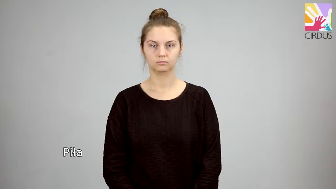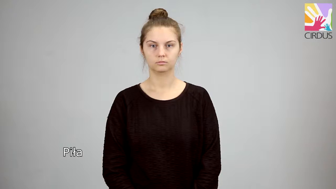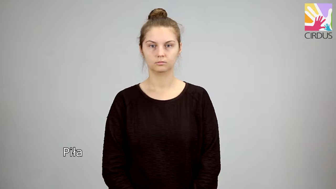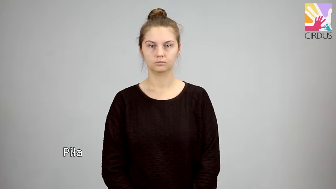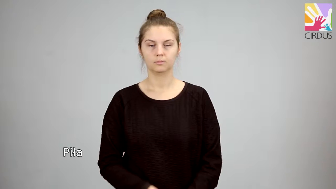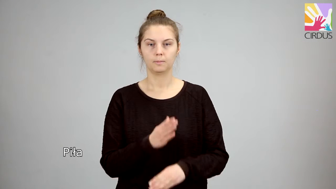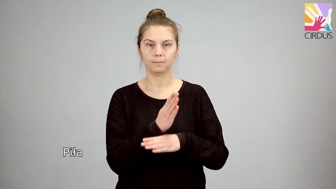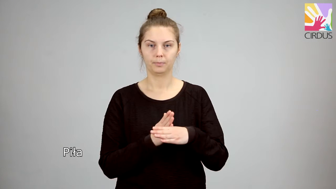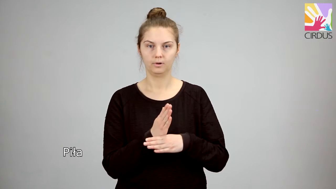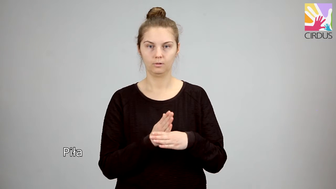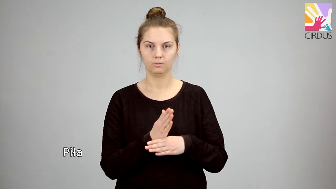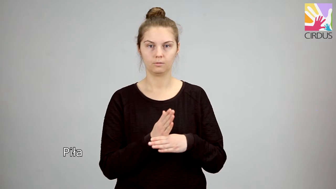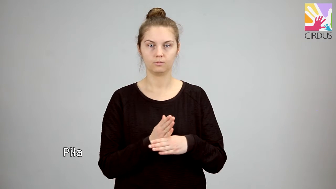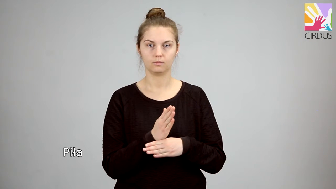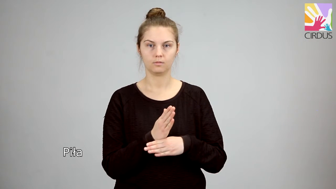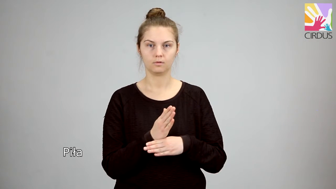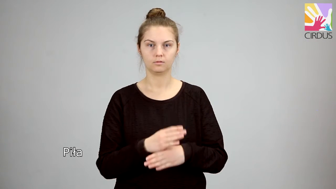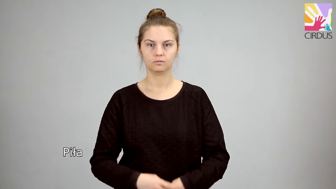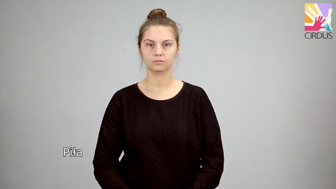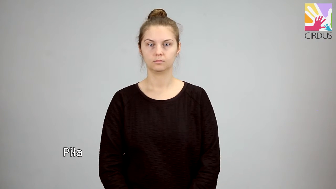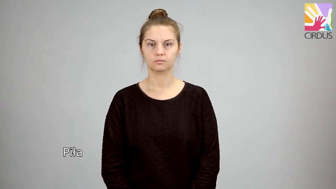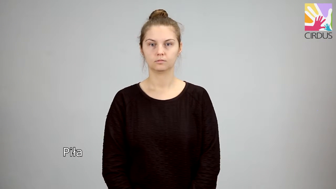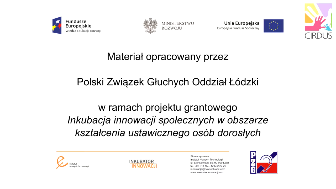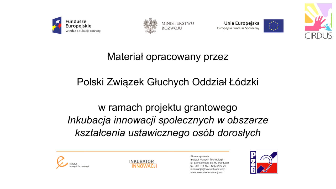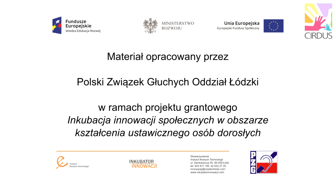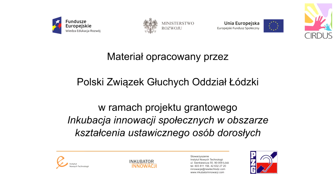Piła